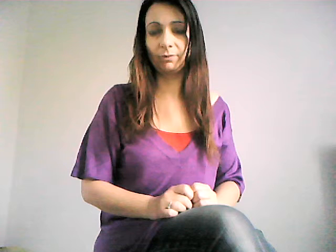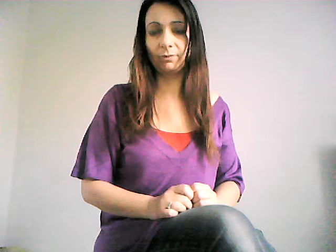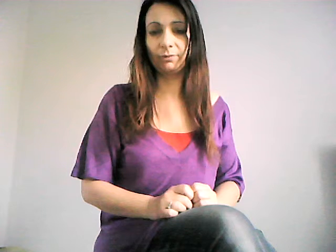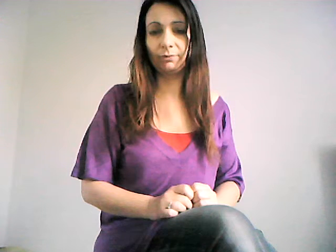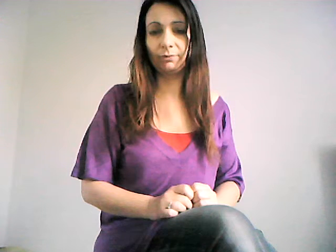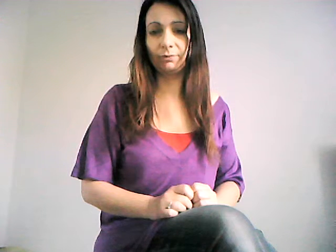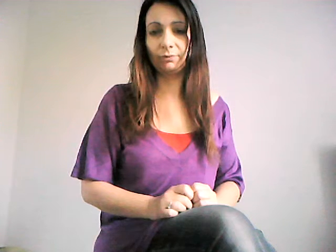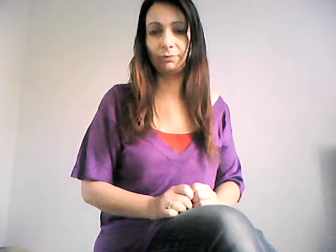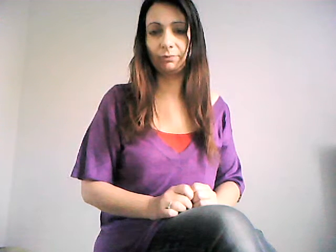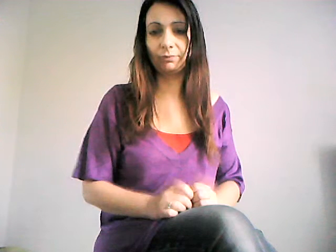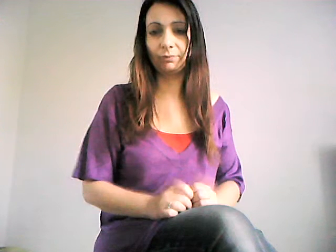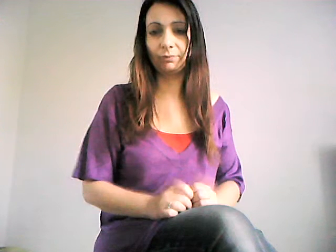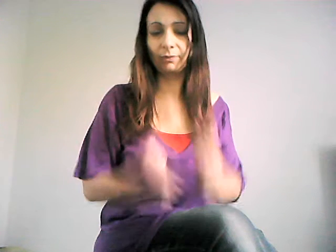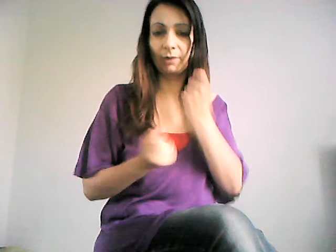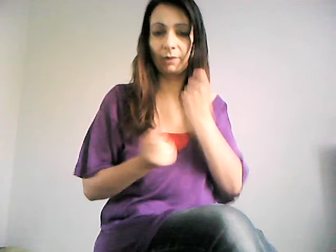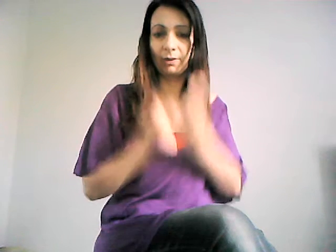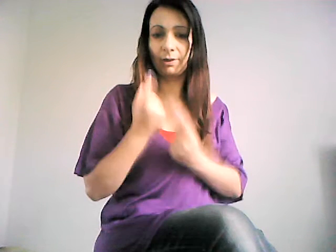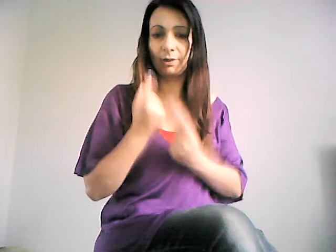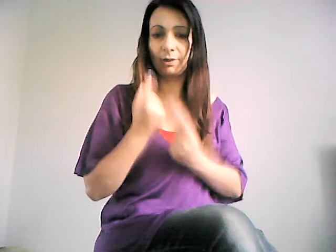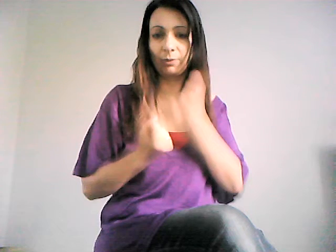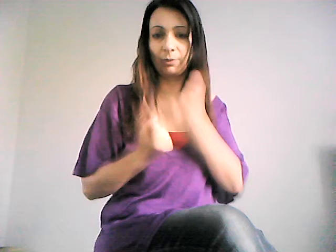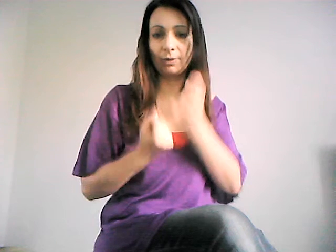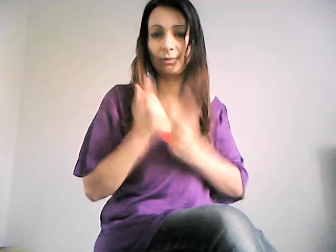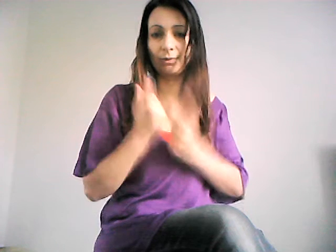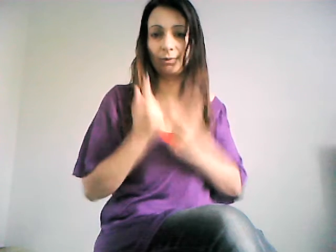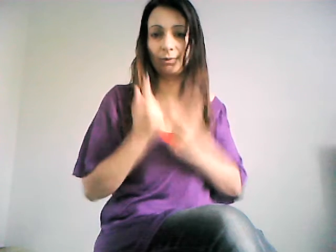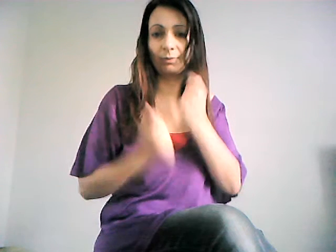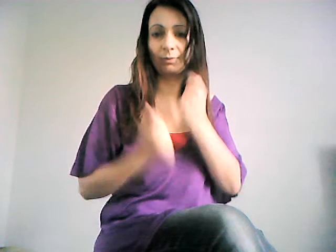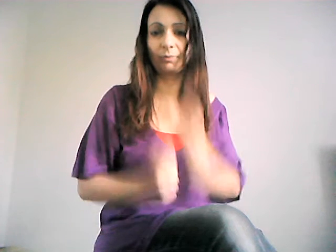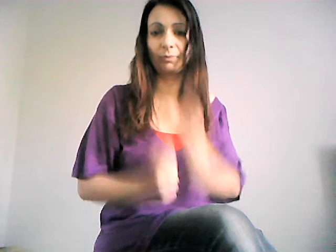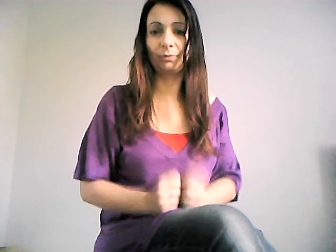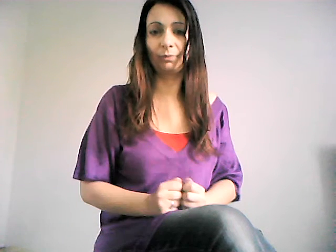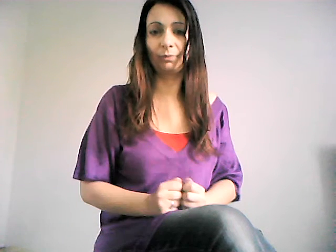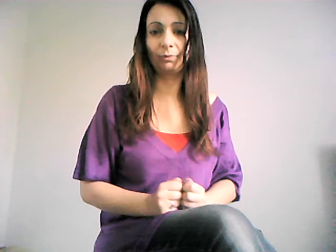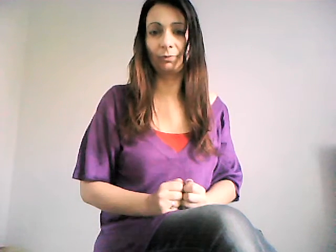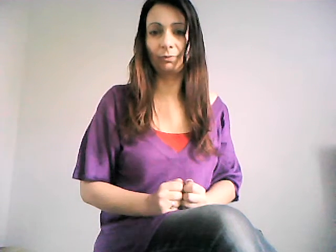Limonade